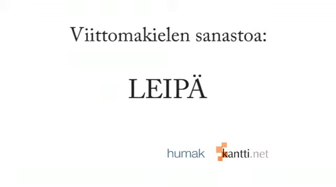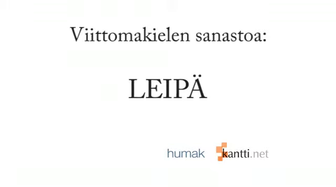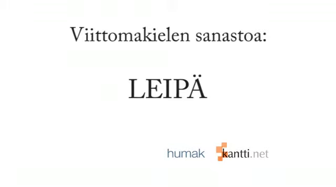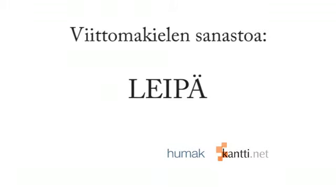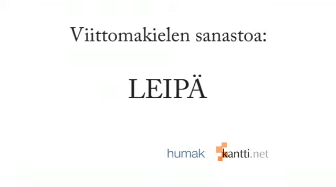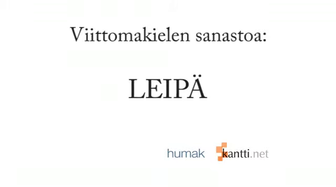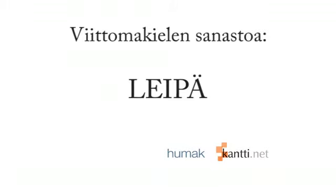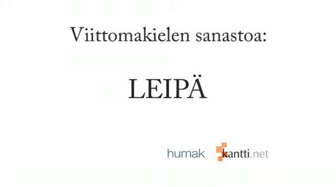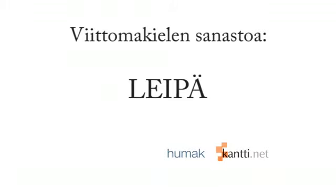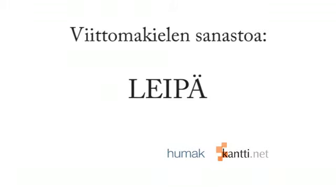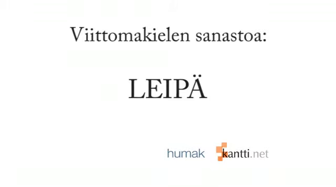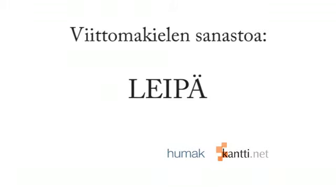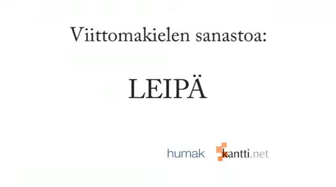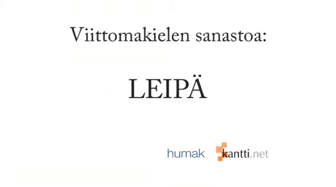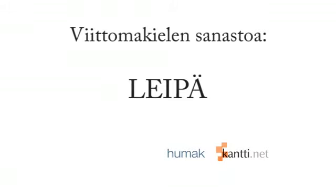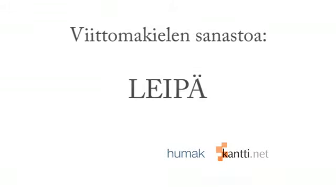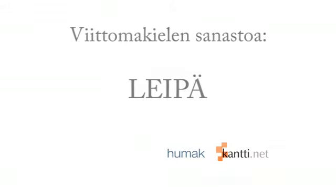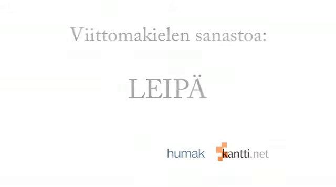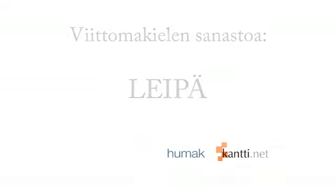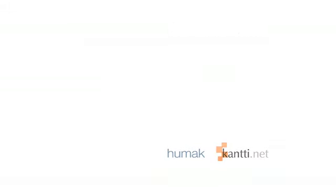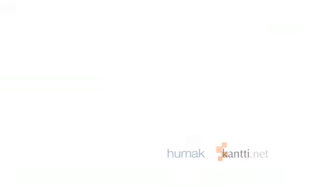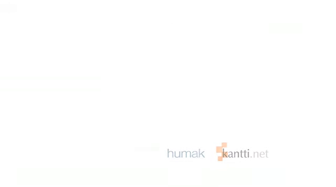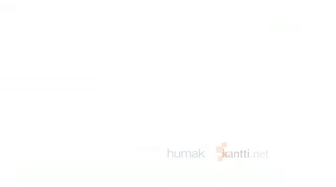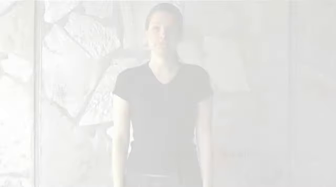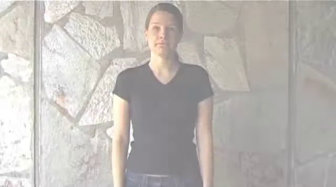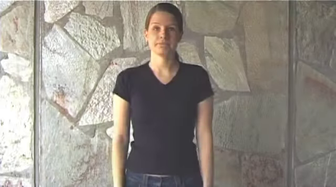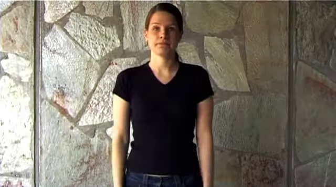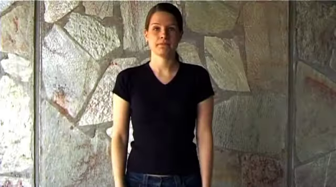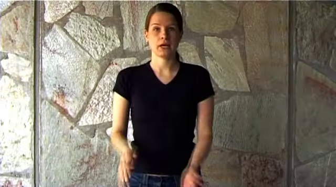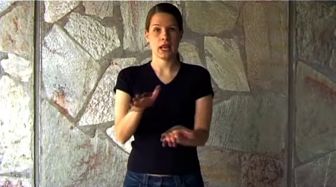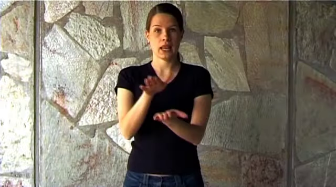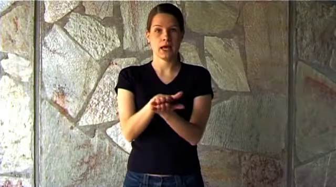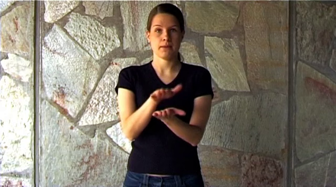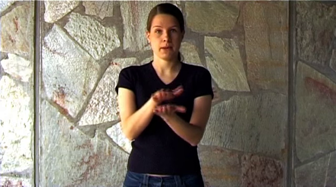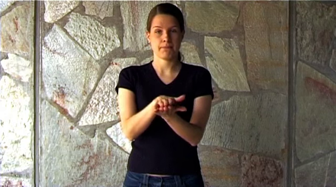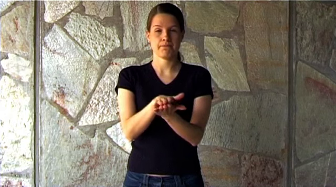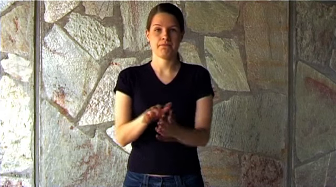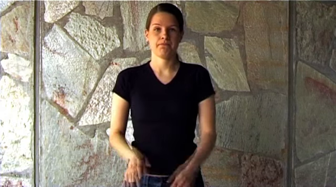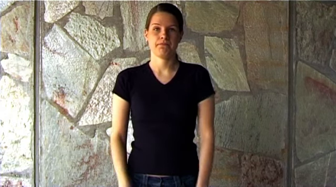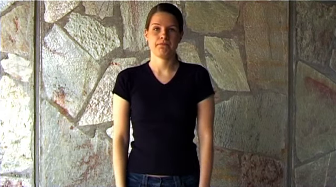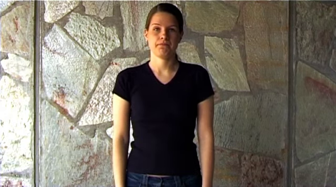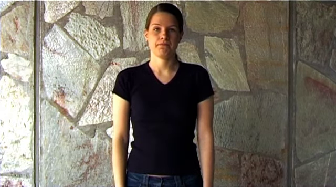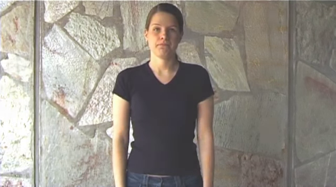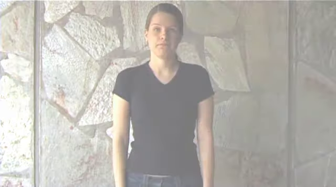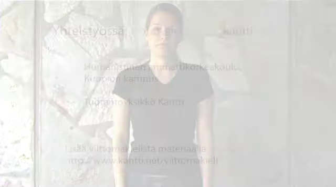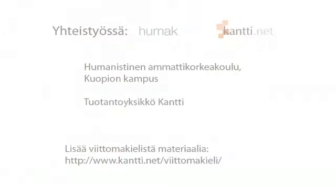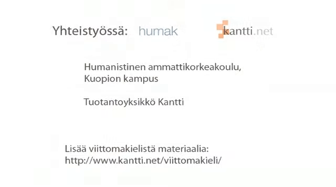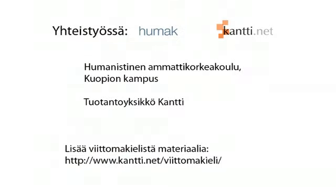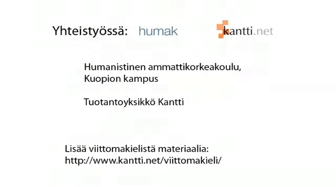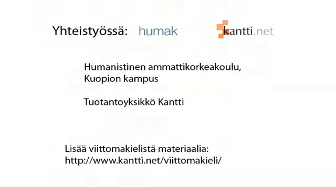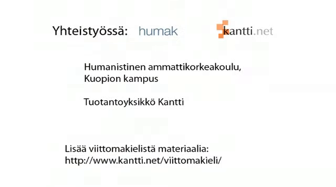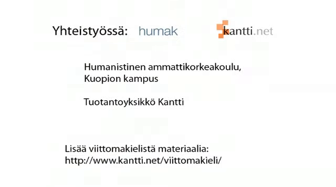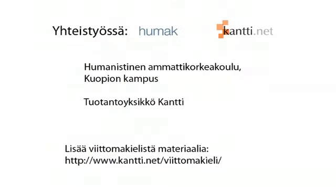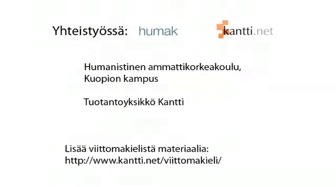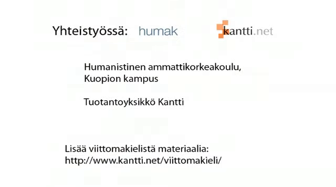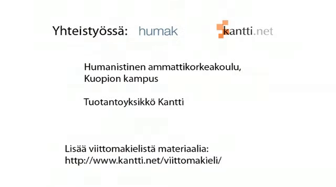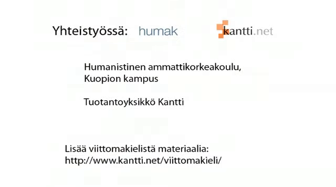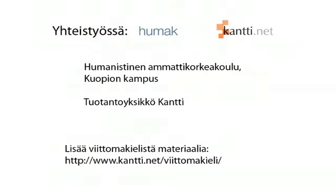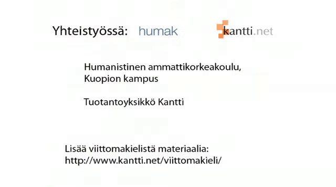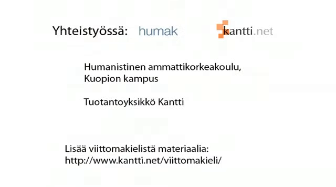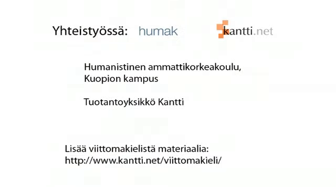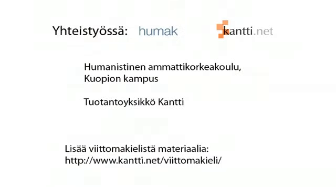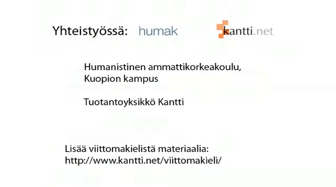Leipä